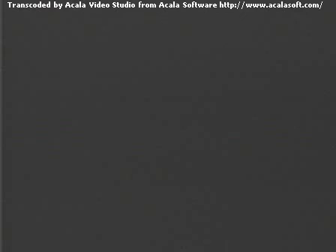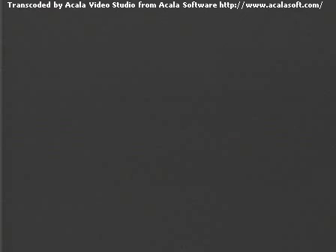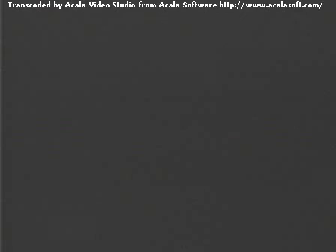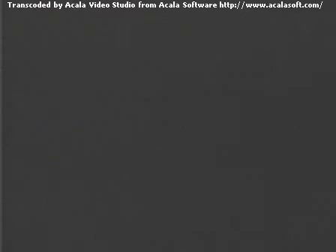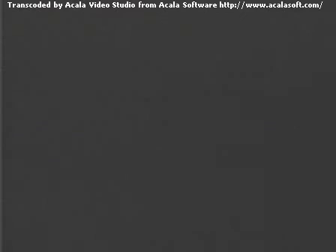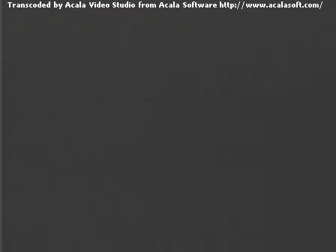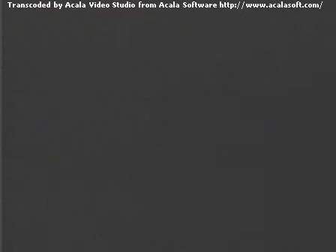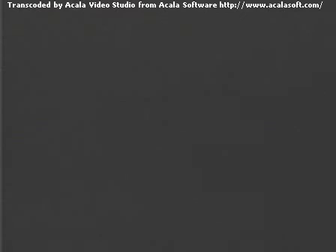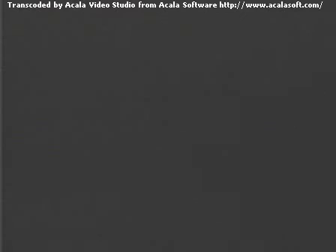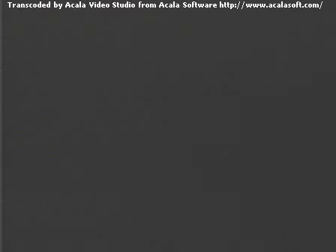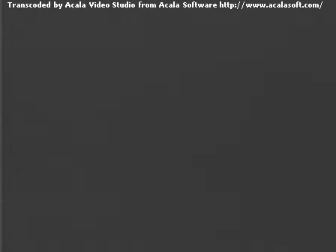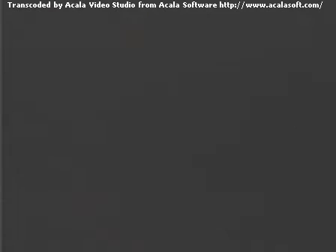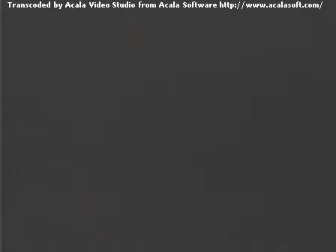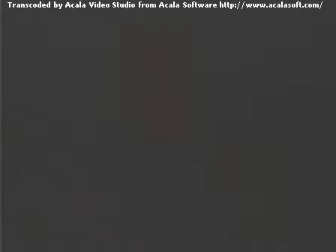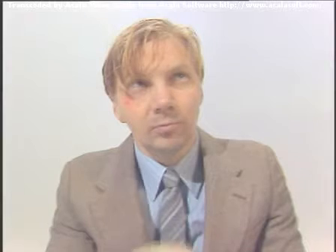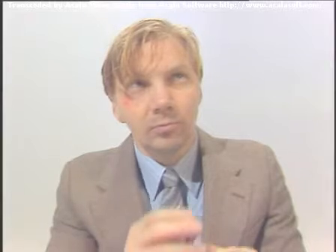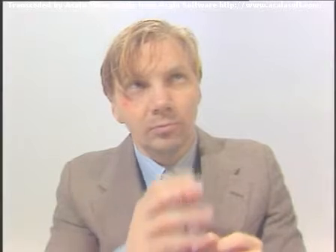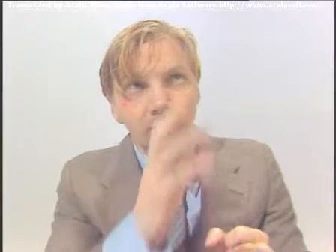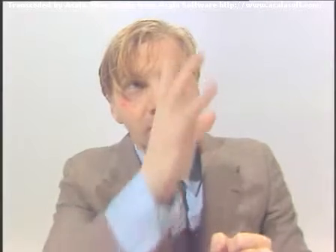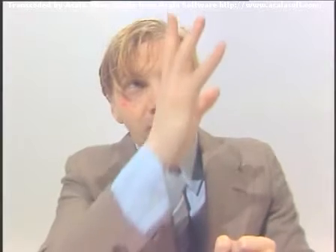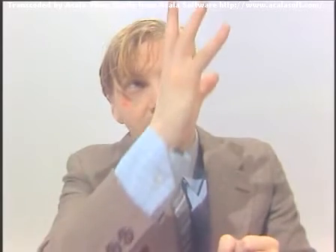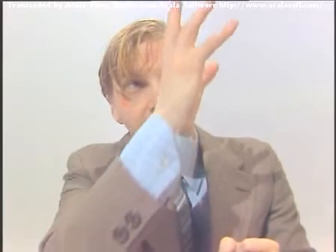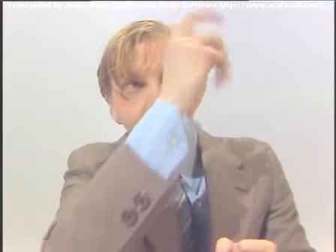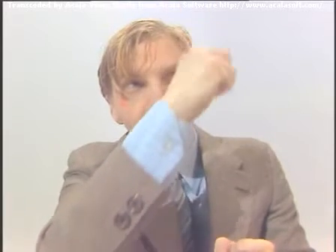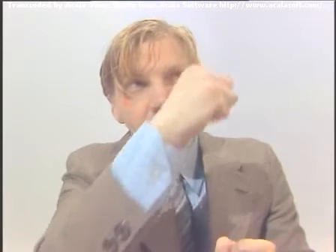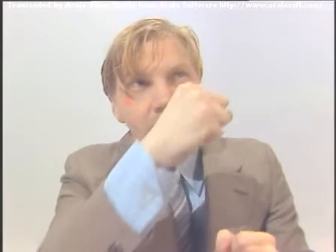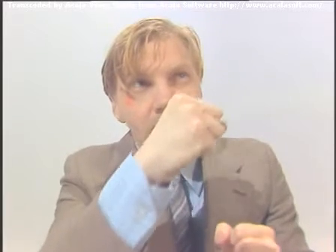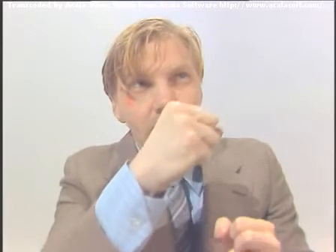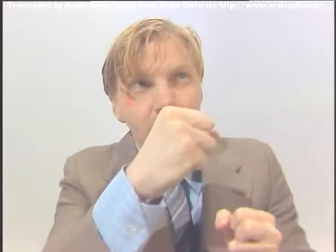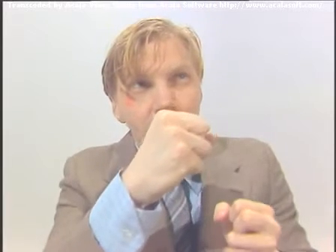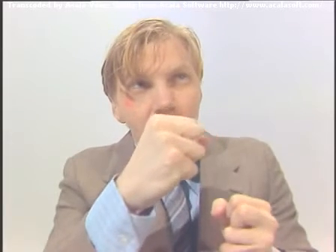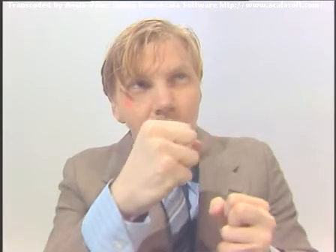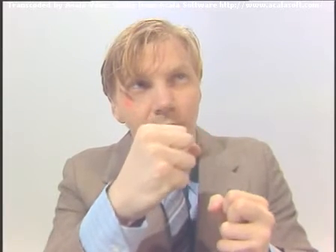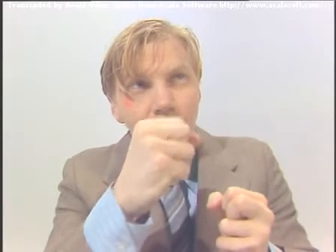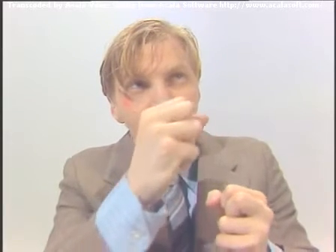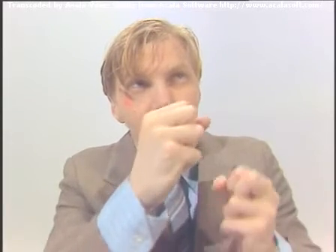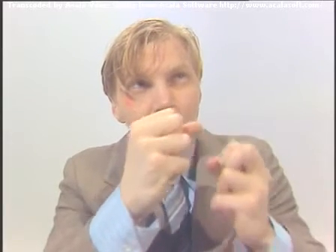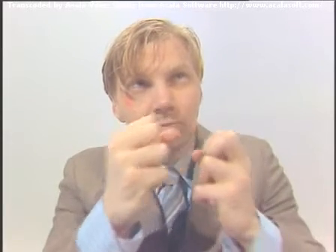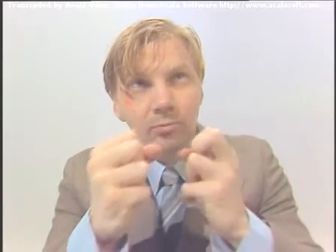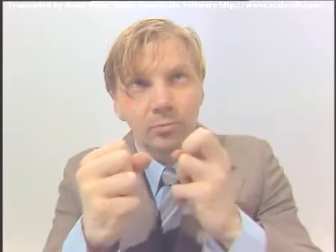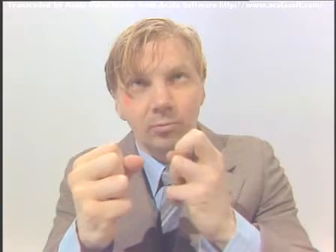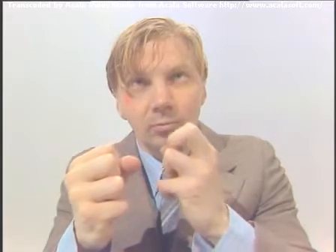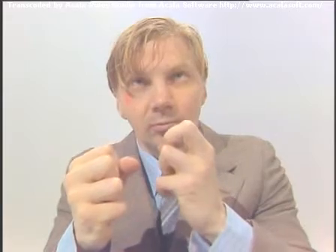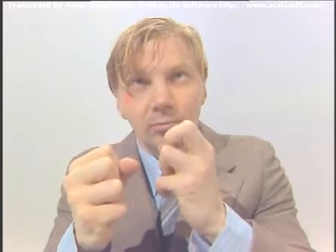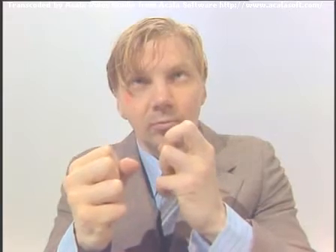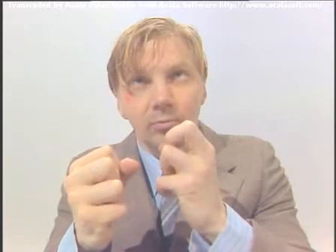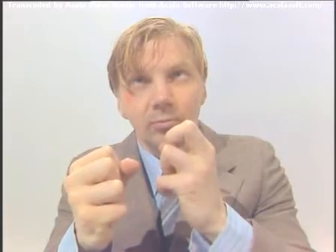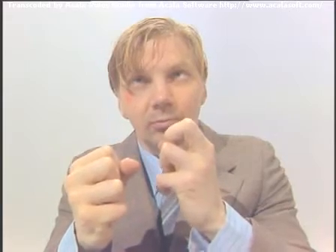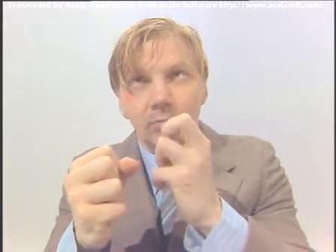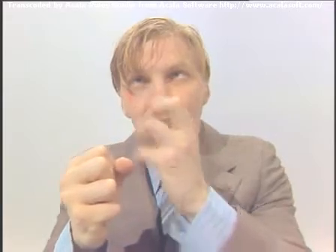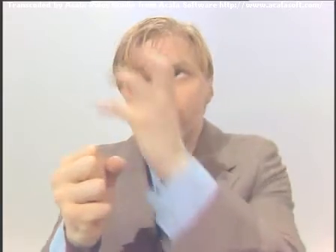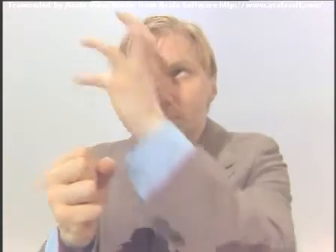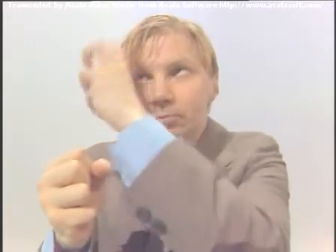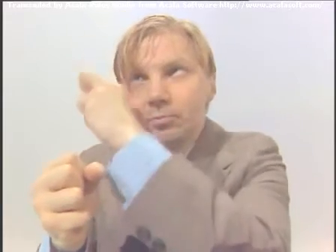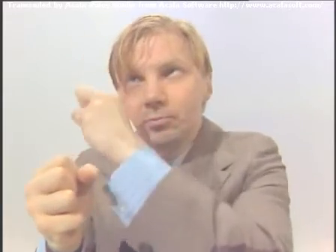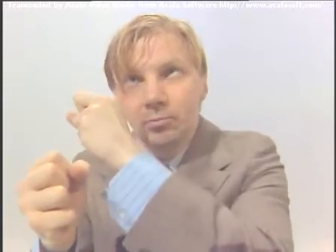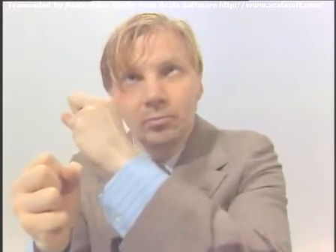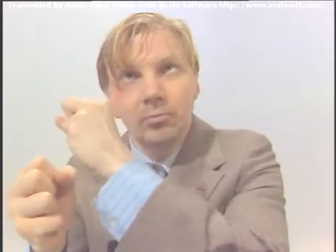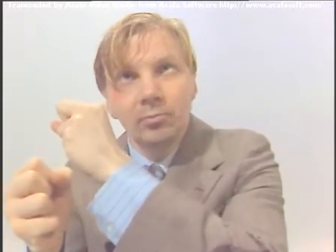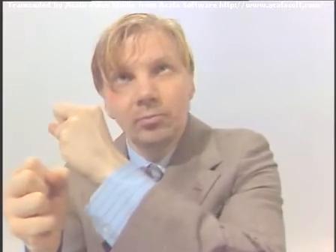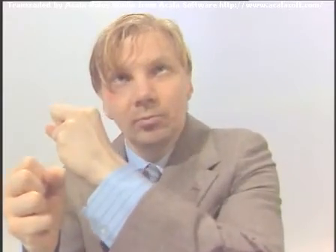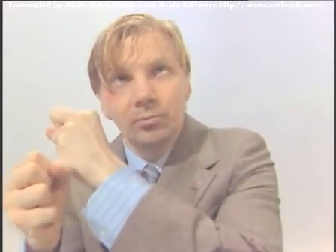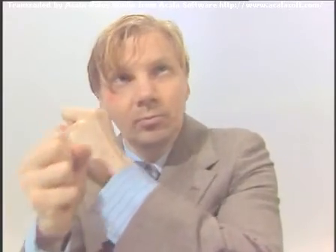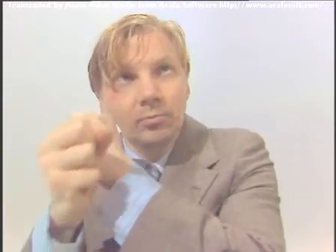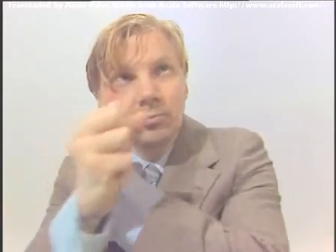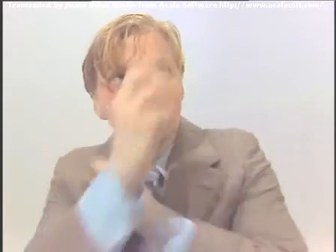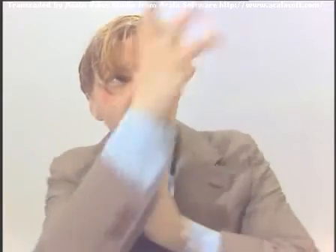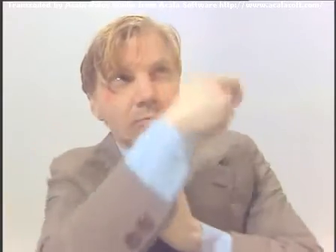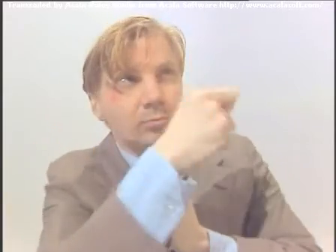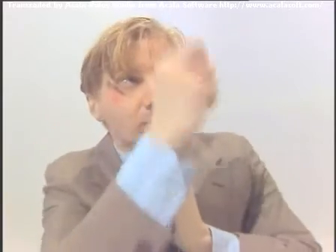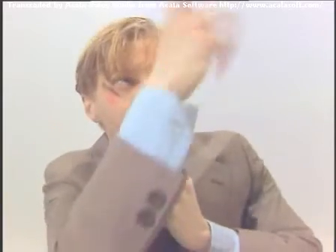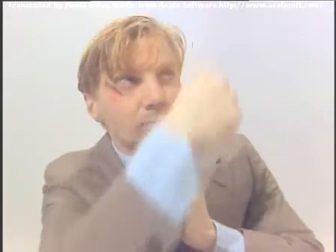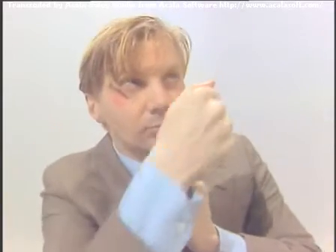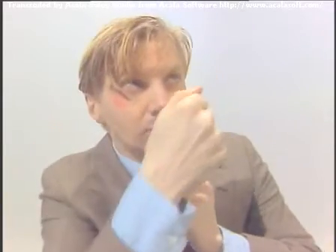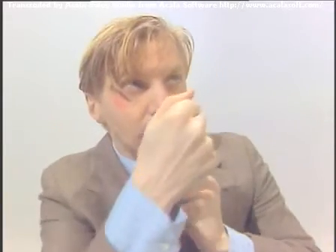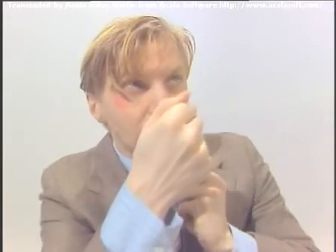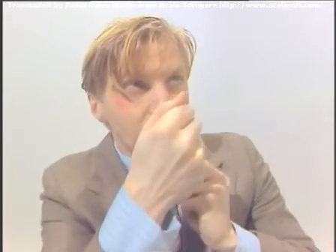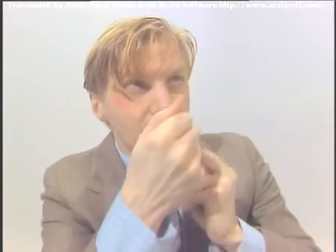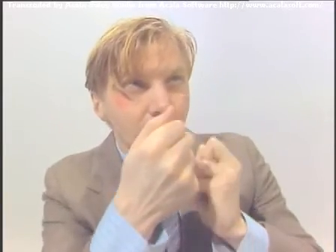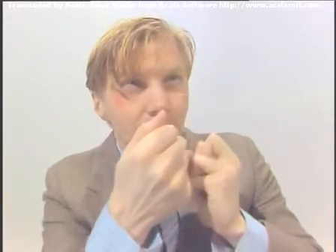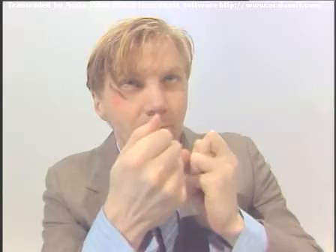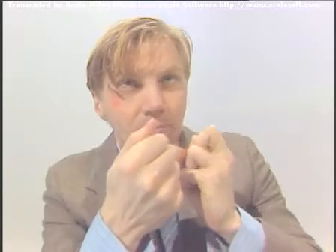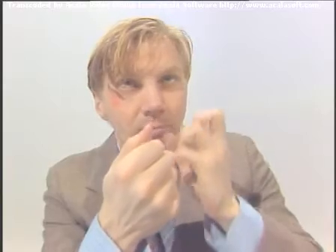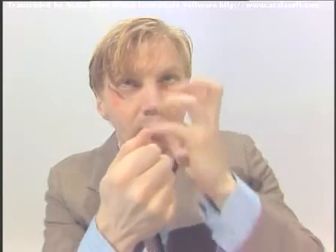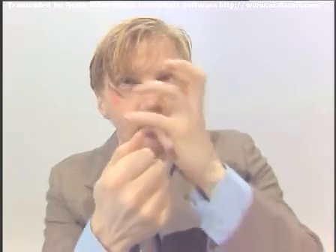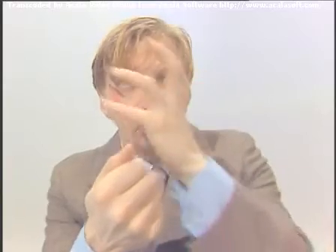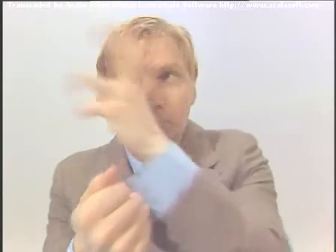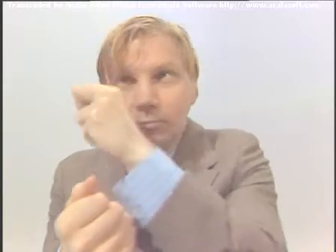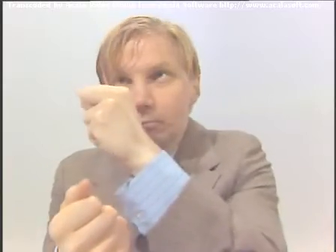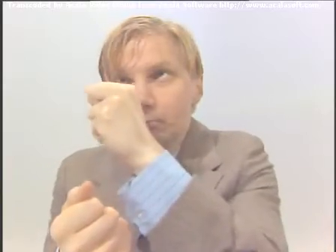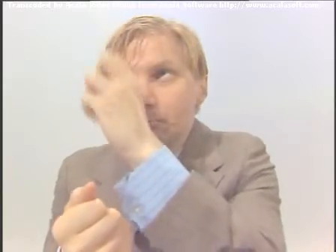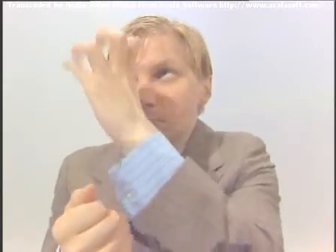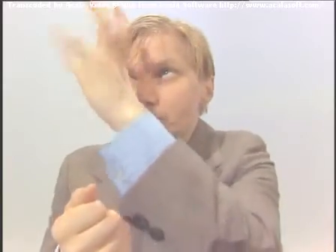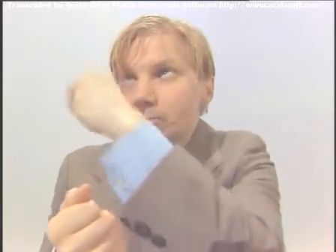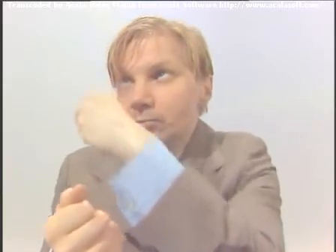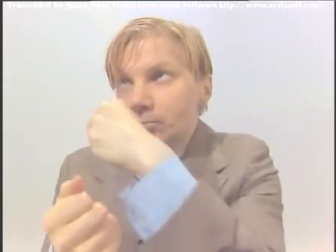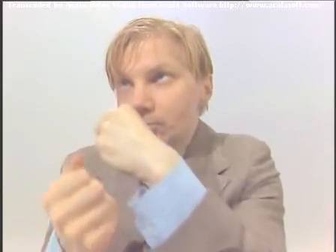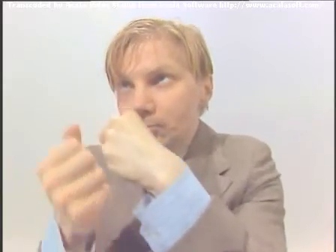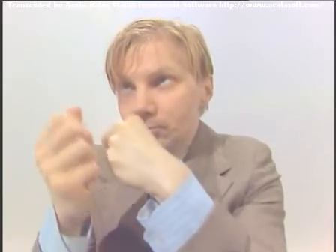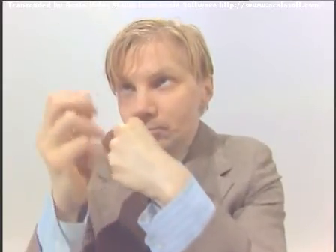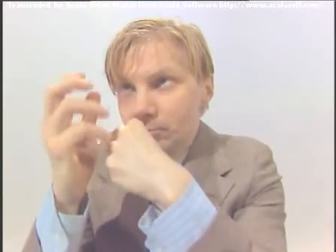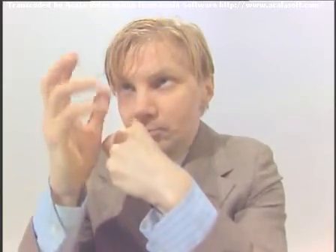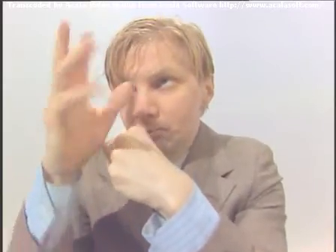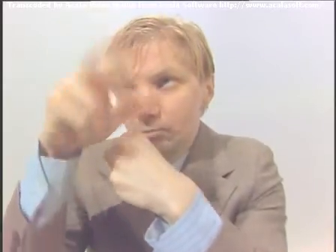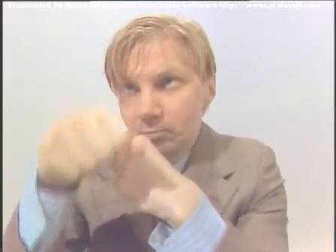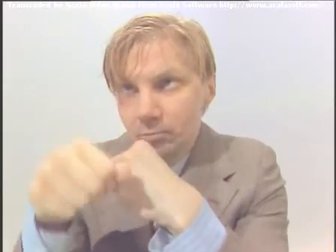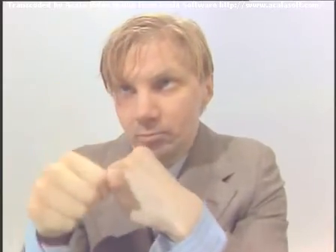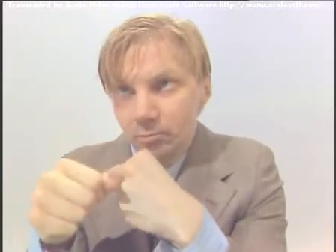Lääkkeet Loppu